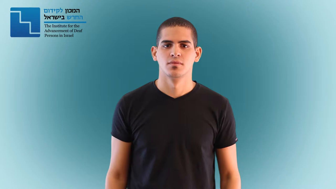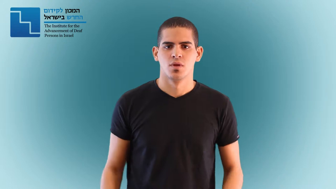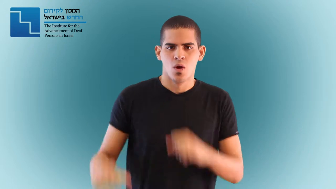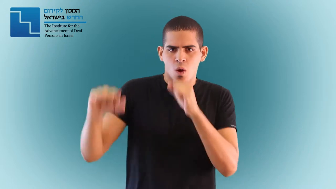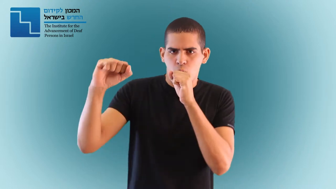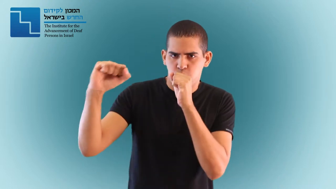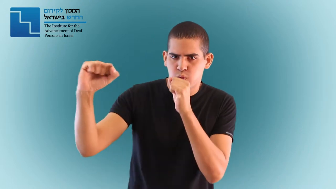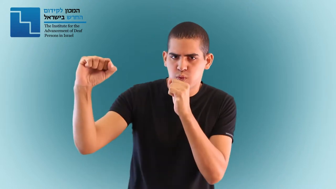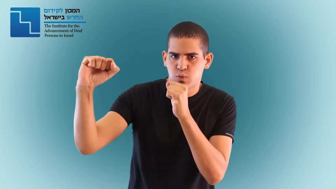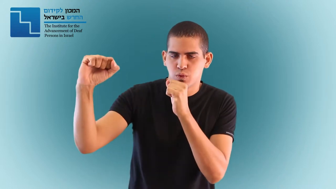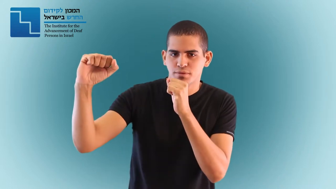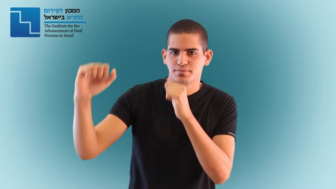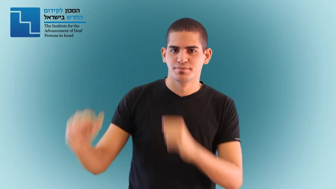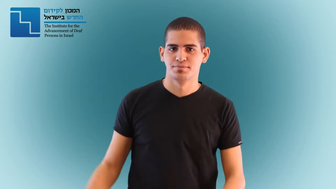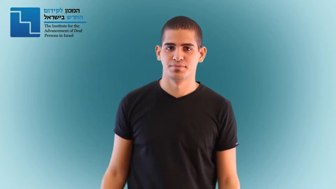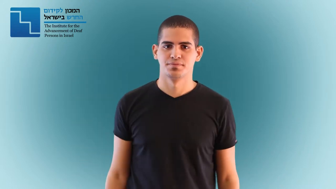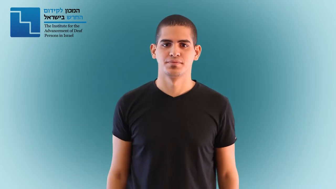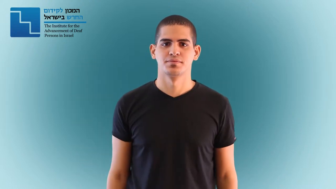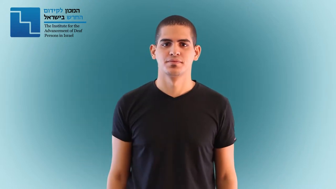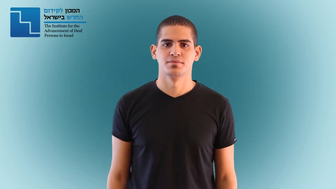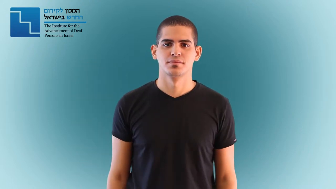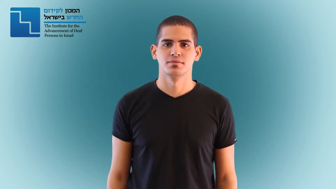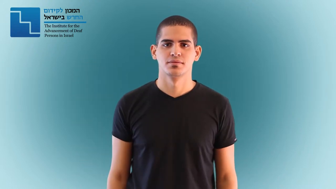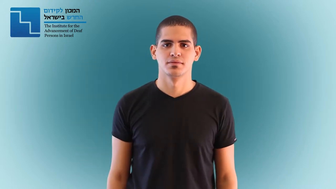לתקוע בשופר